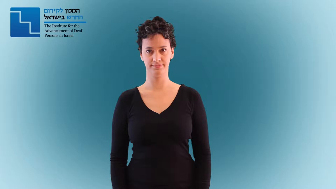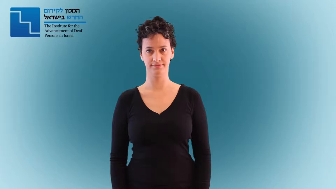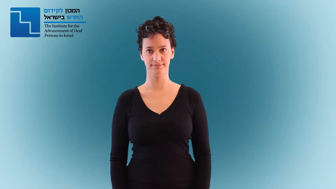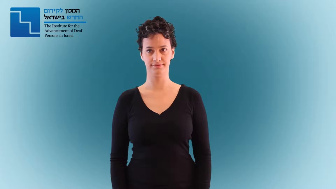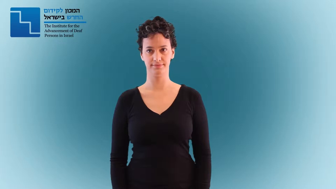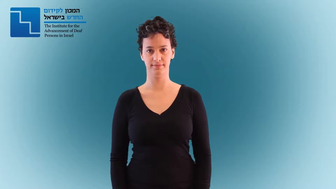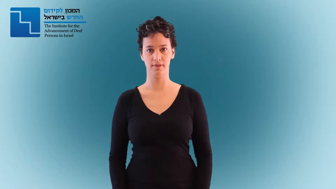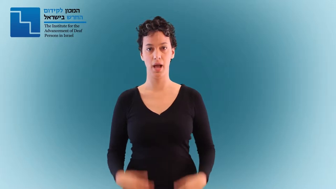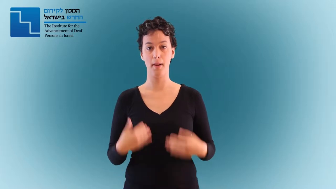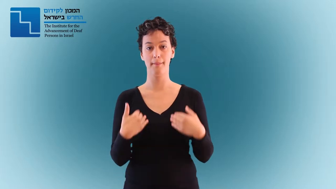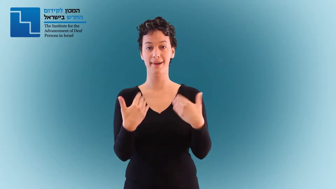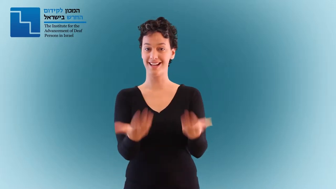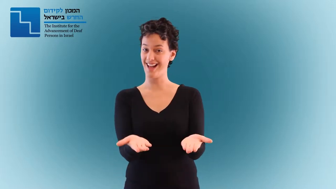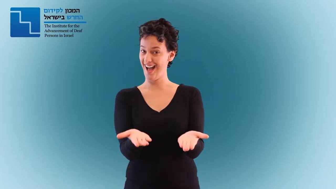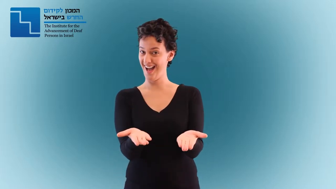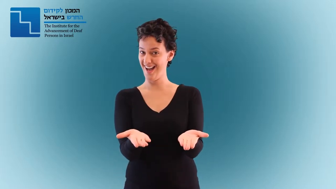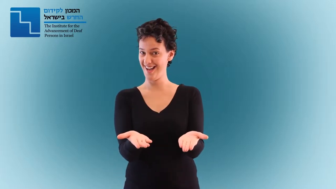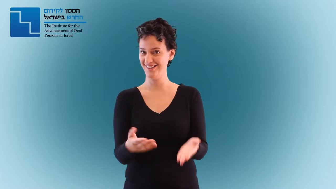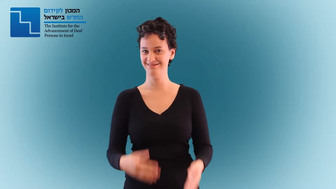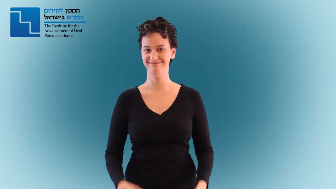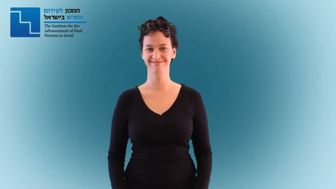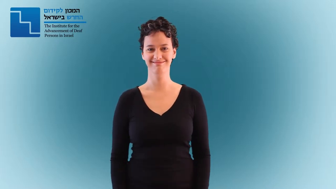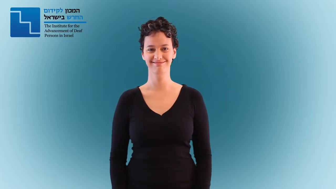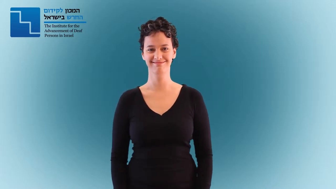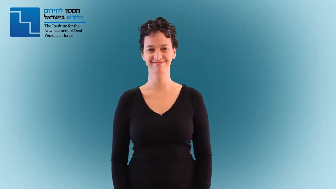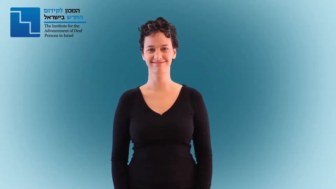מתנה